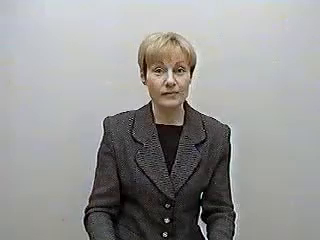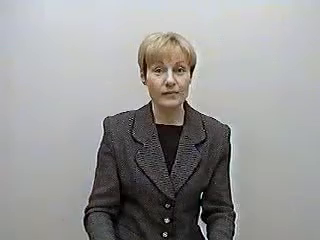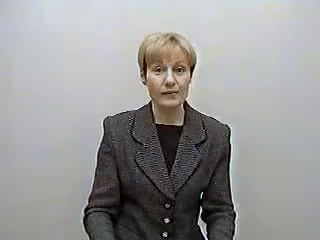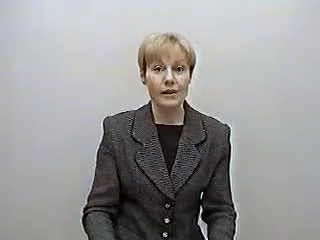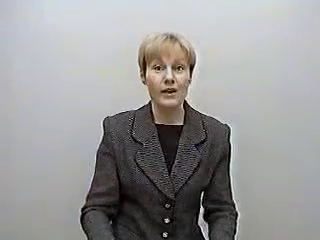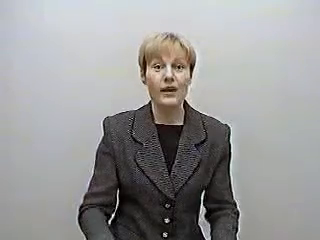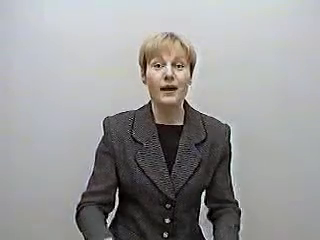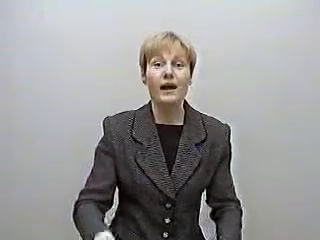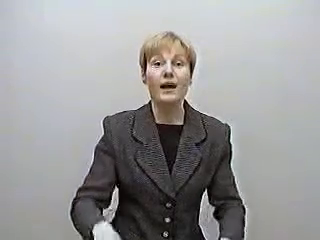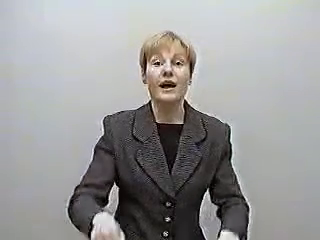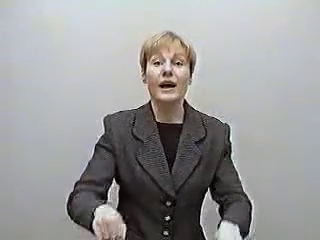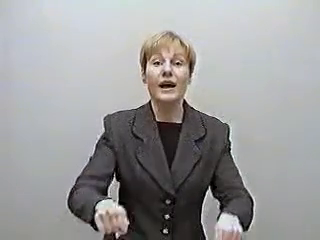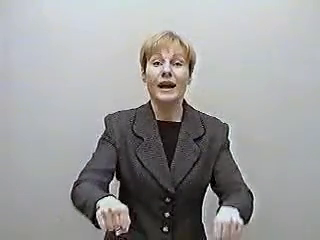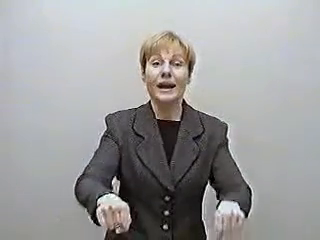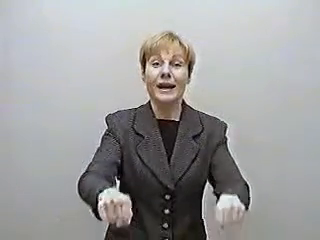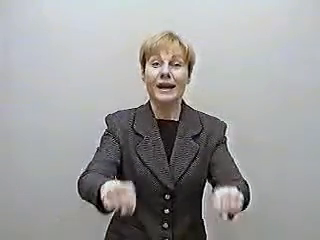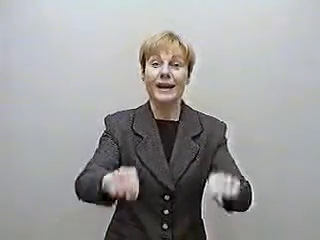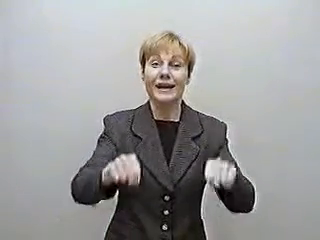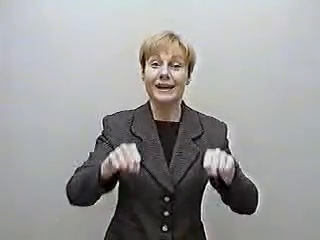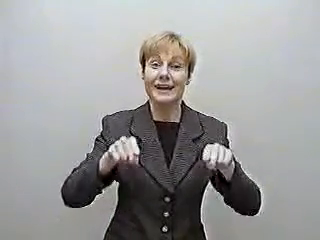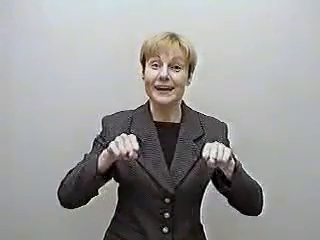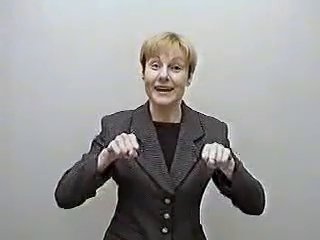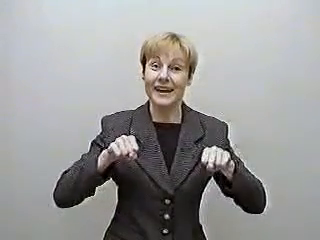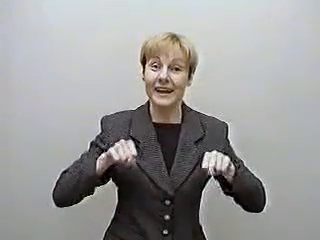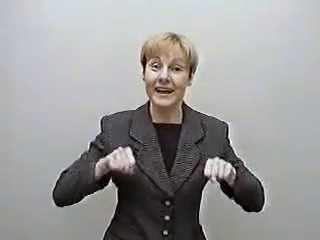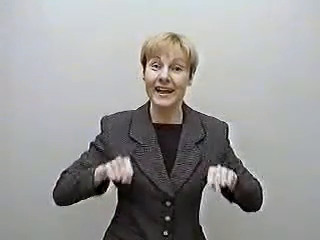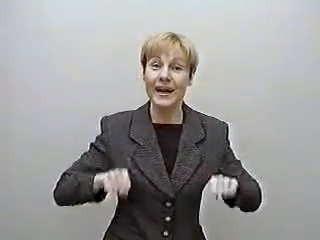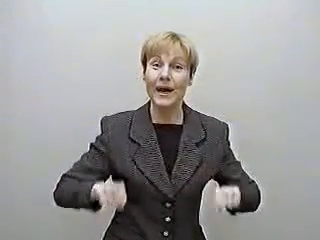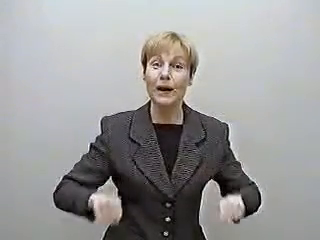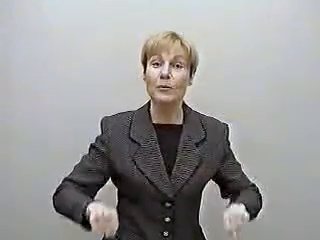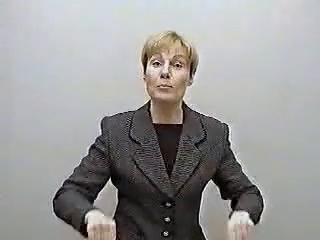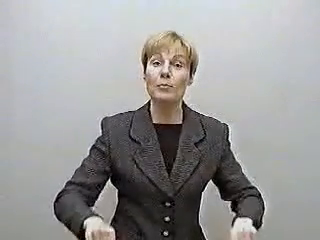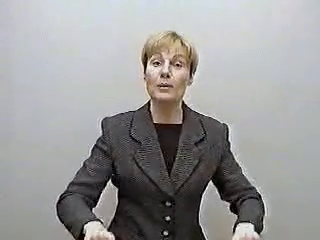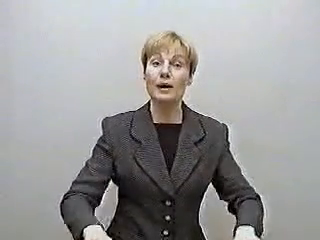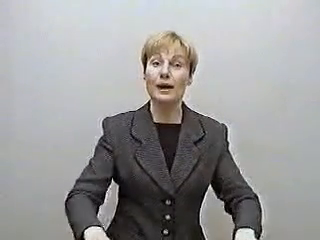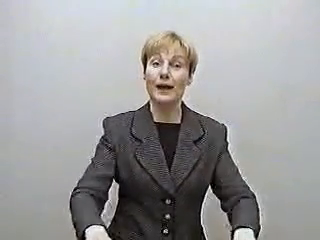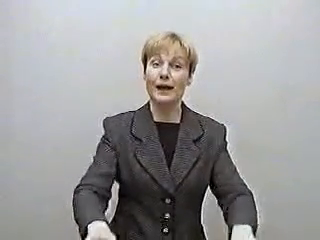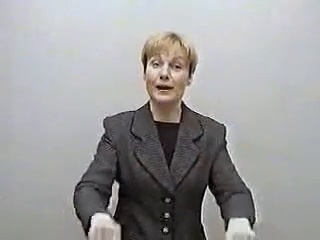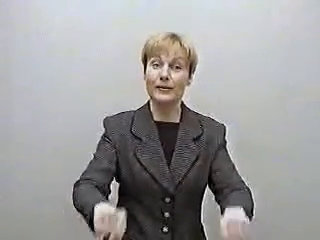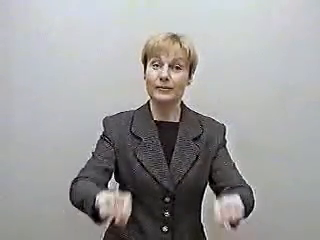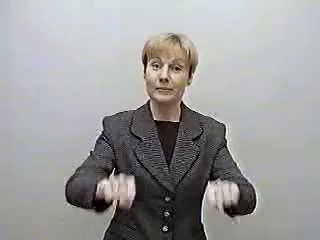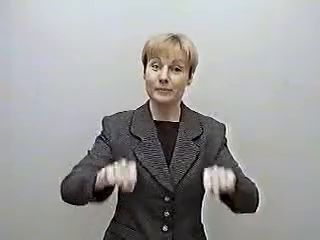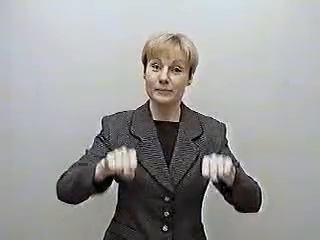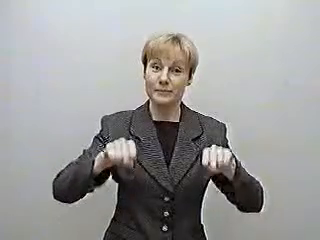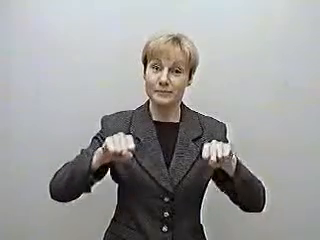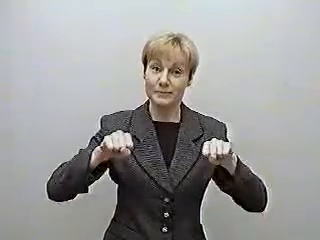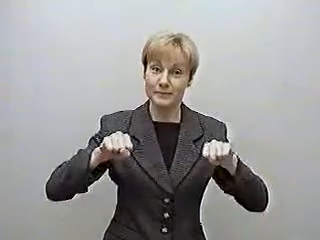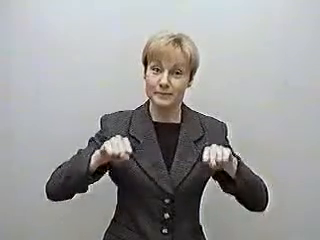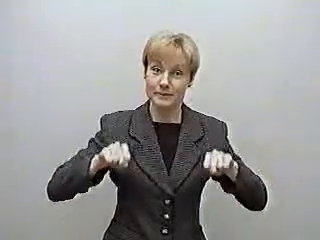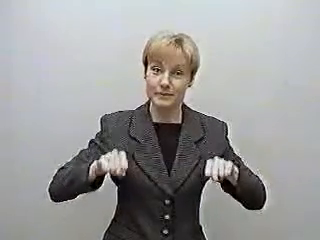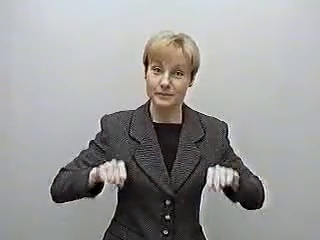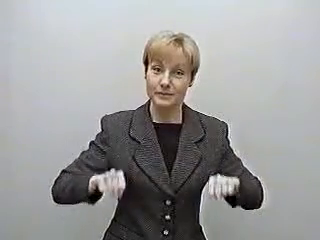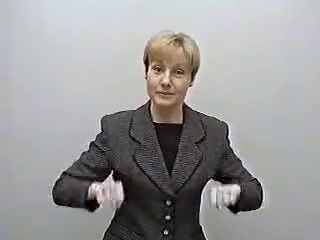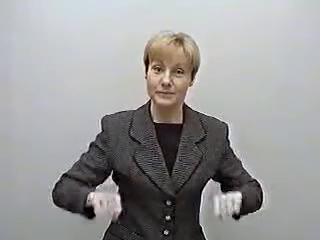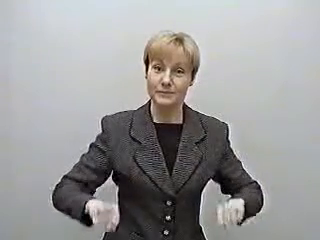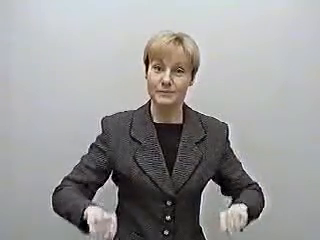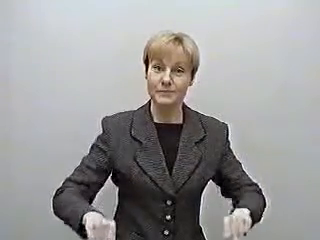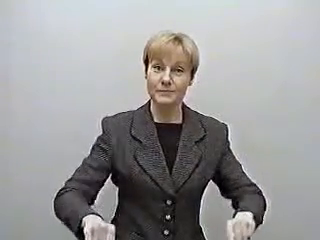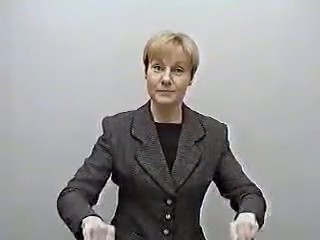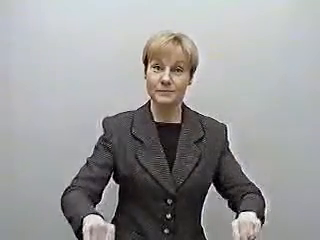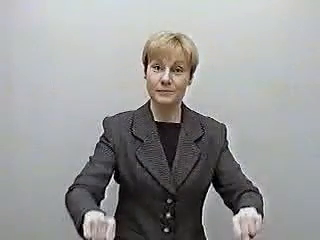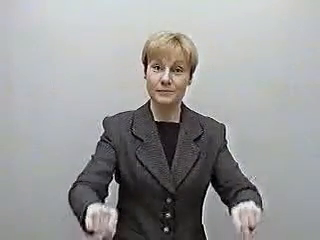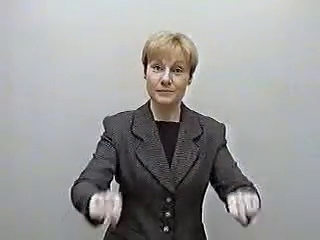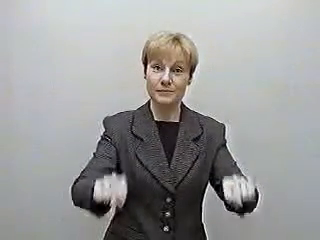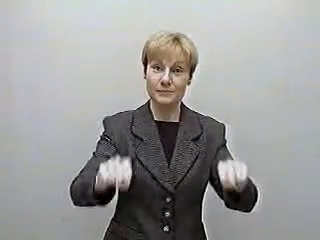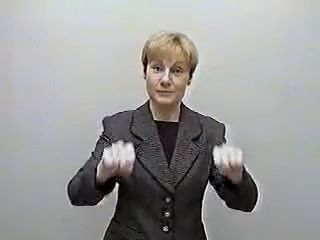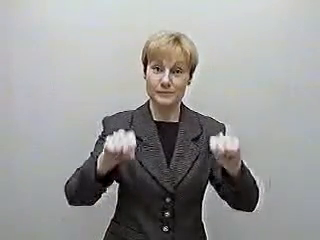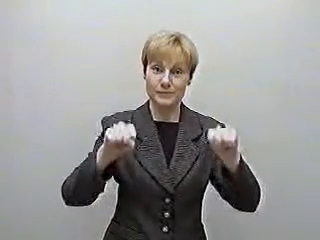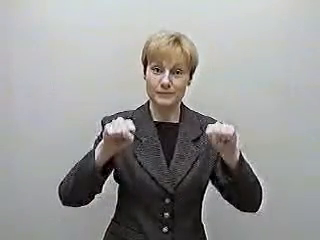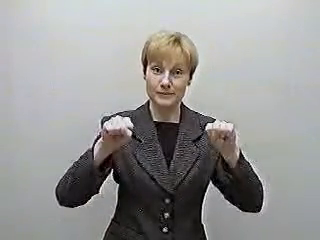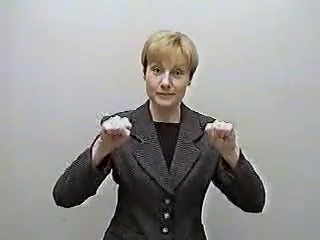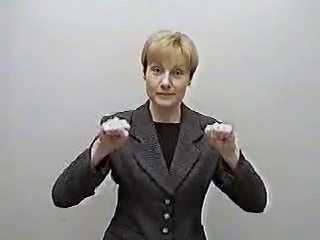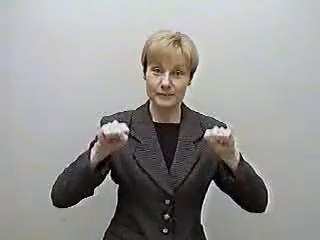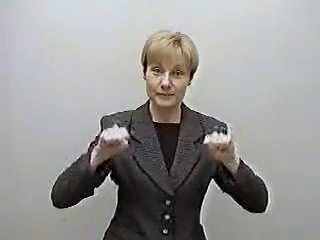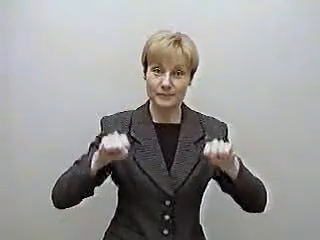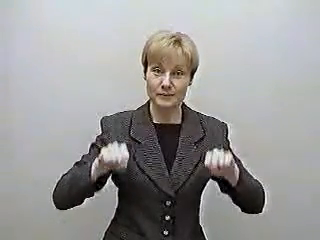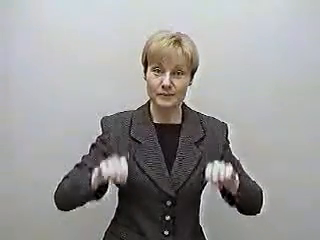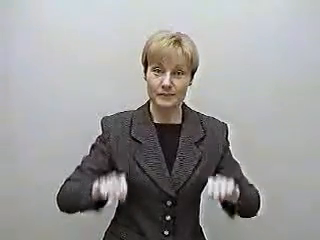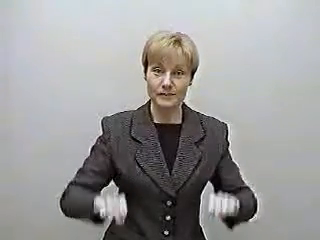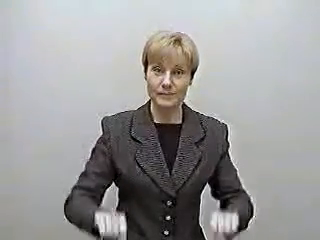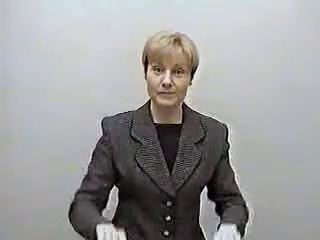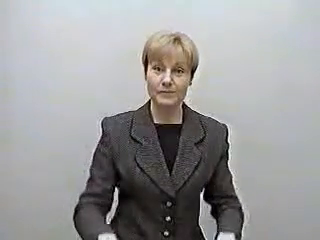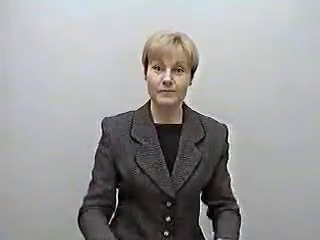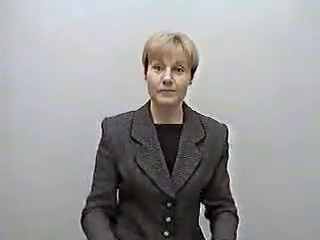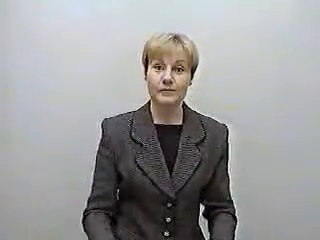гребля